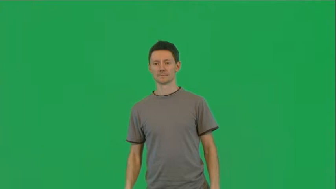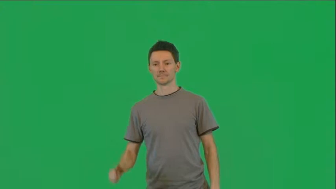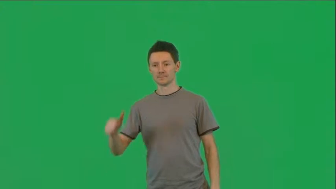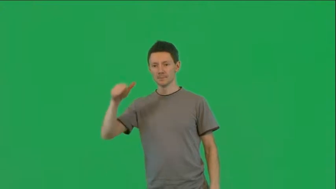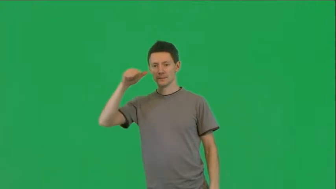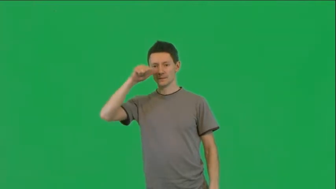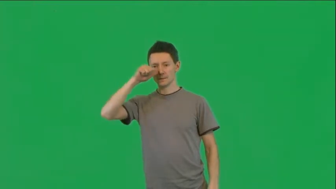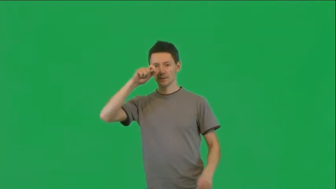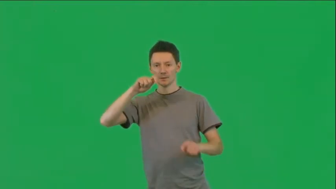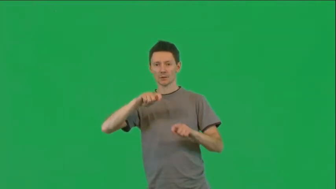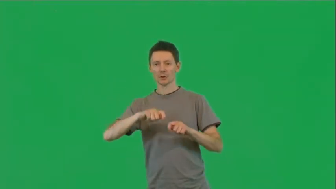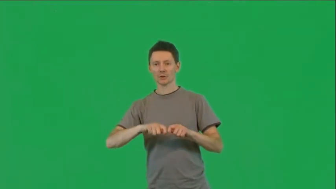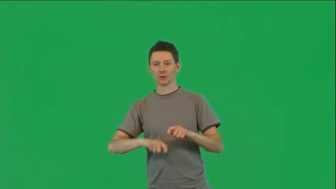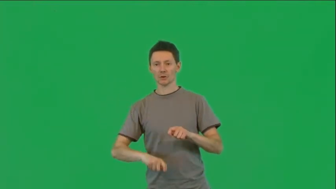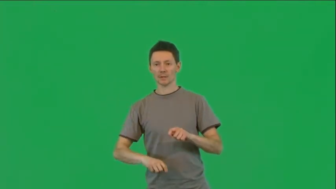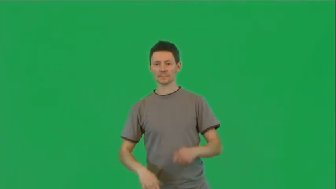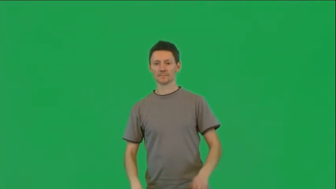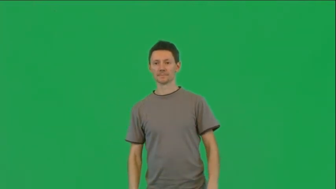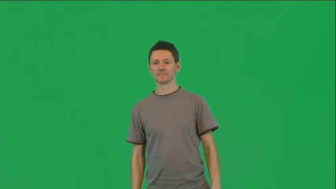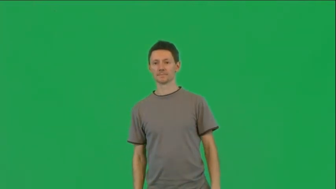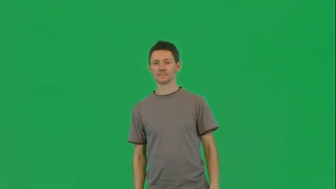kontrola